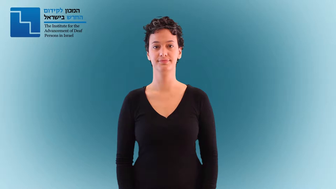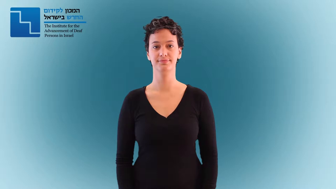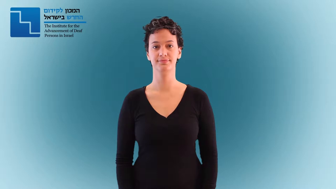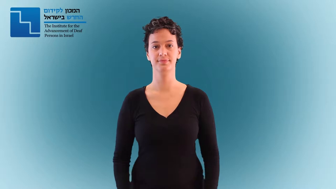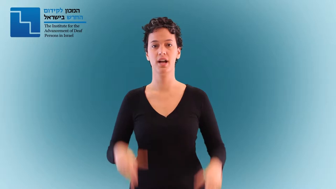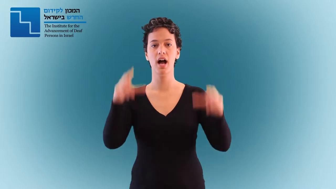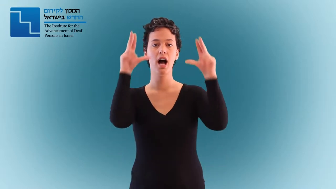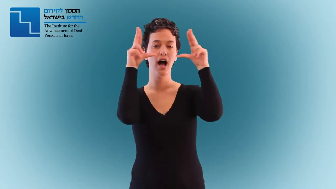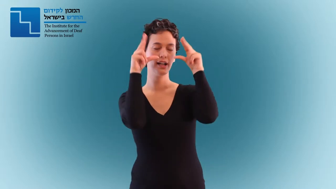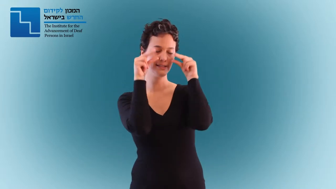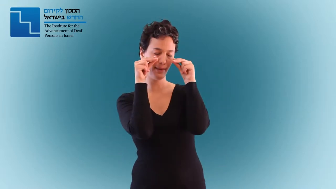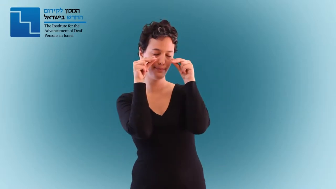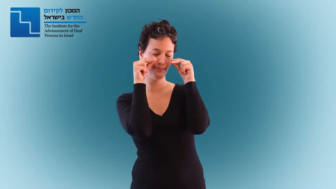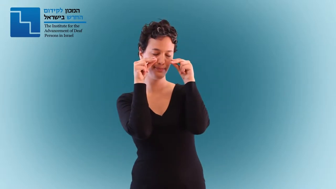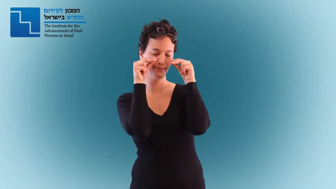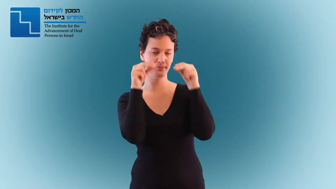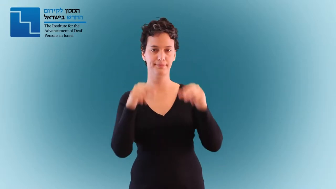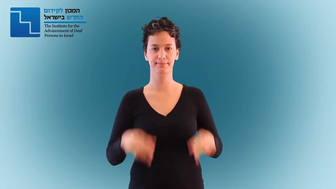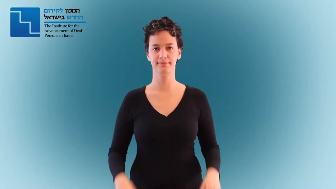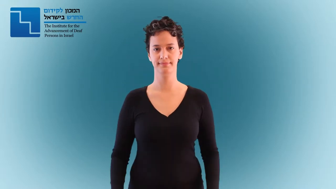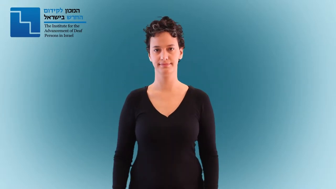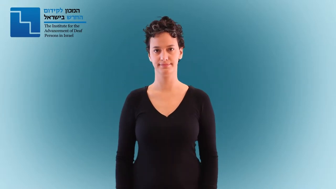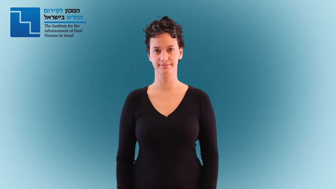לעצום (להוריד עפעף)